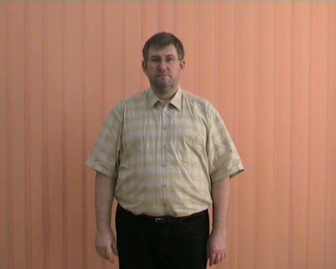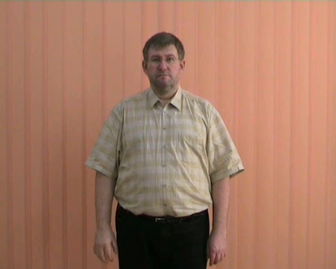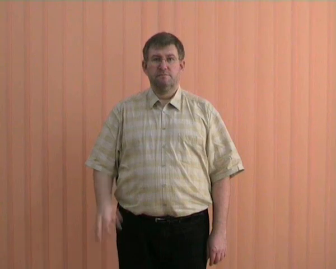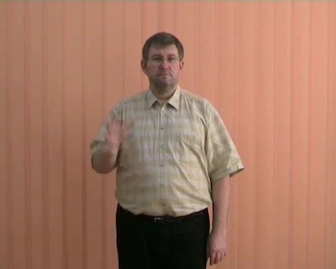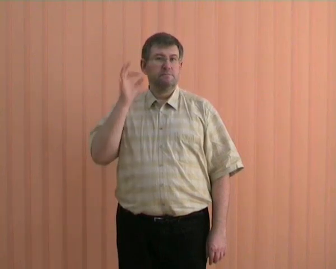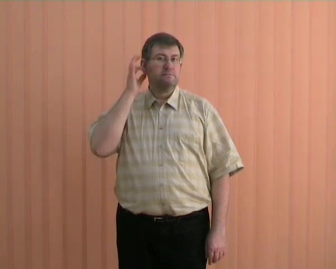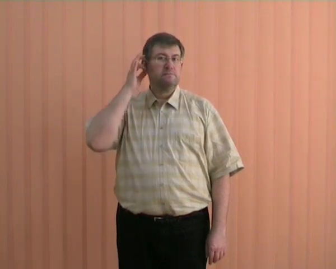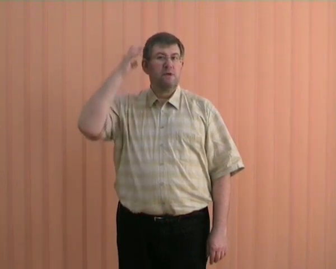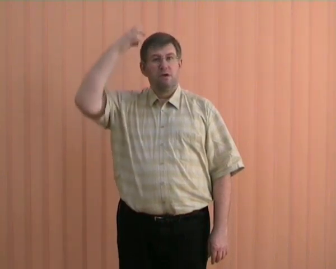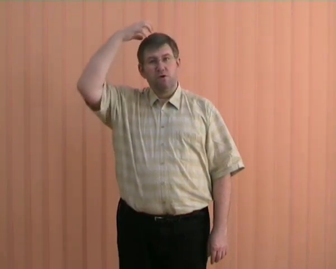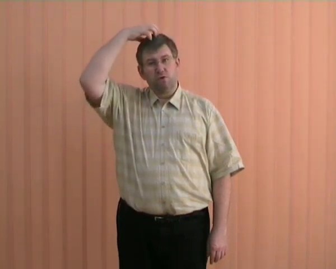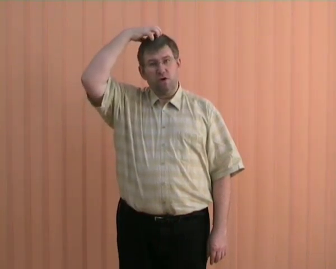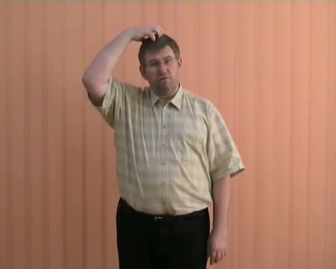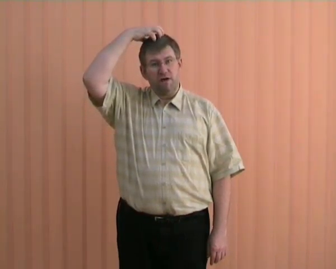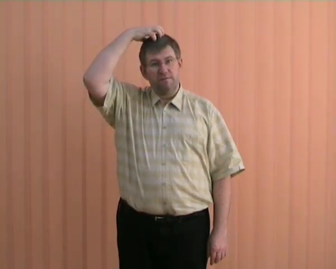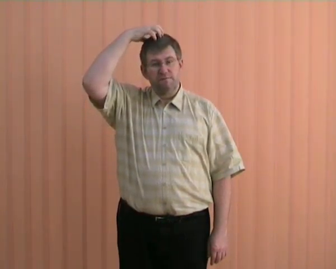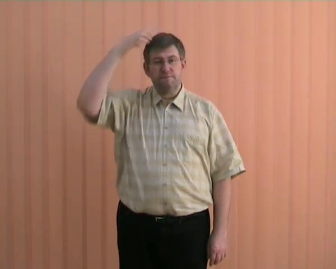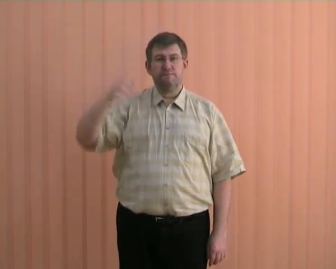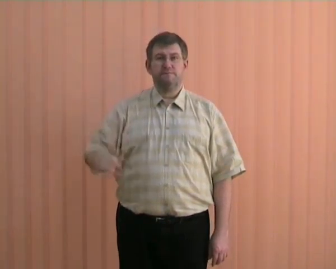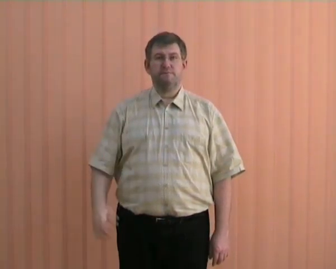królowa